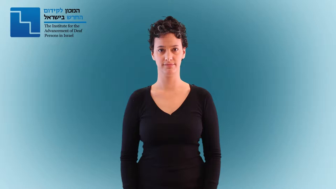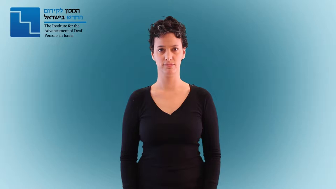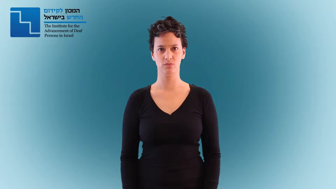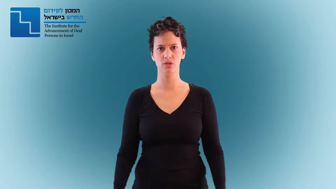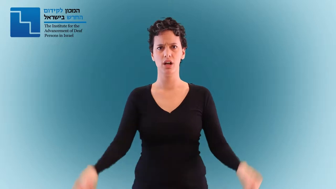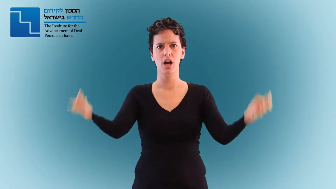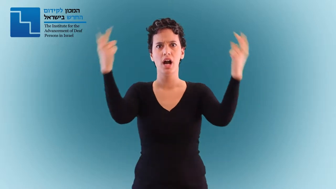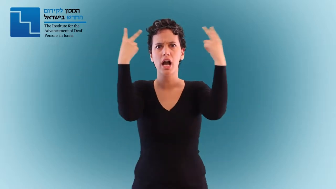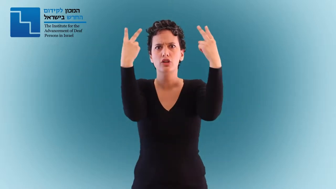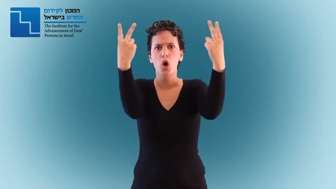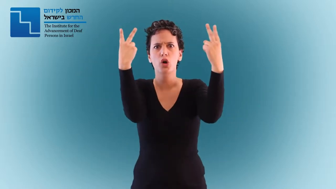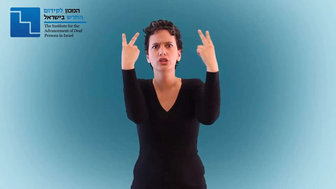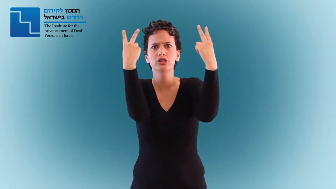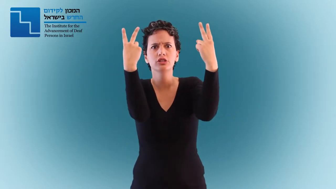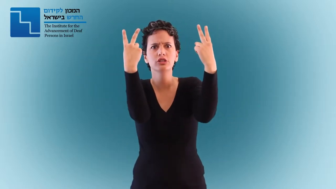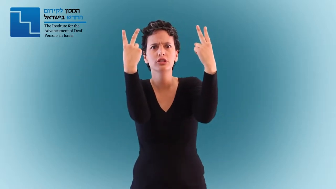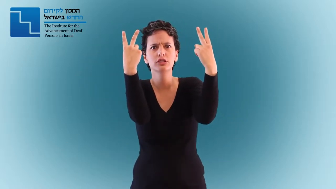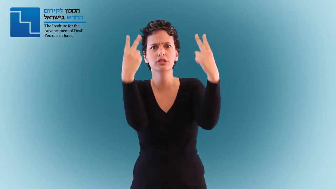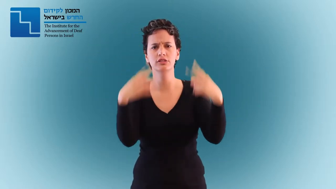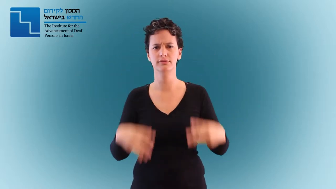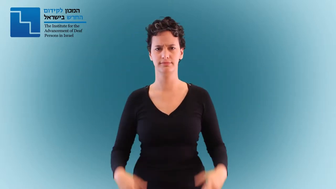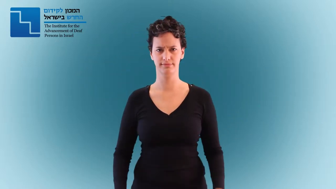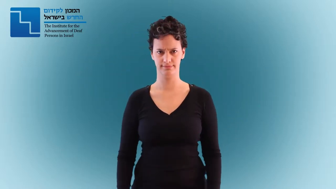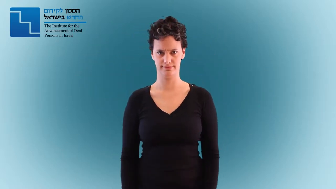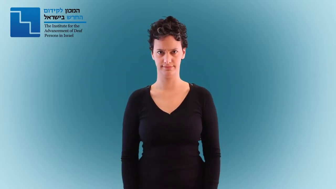קדוש